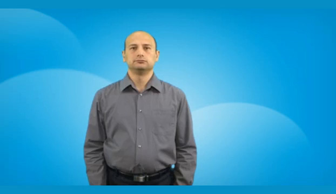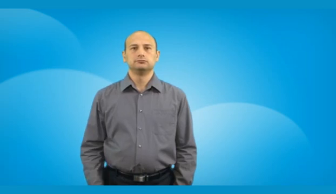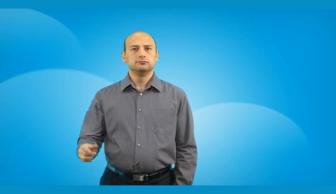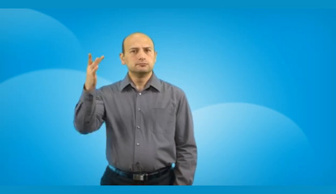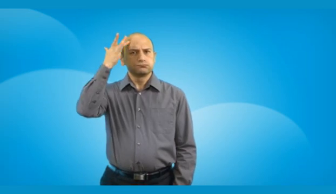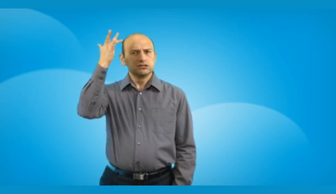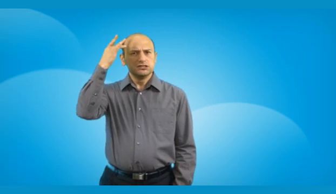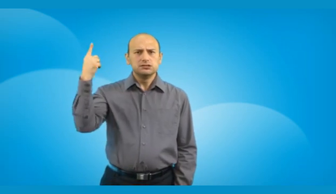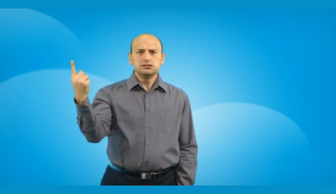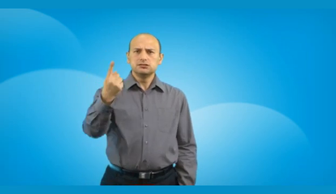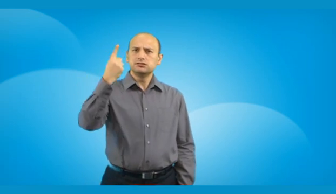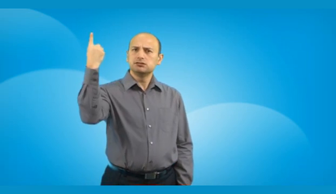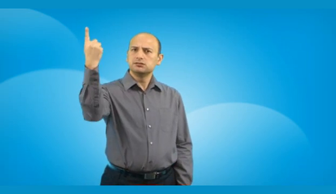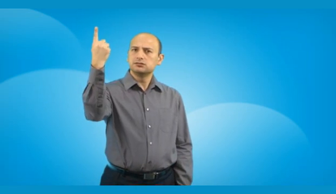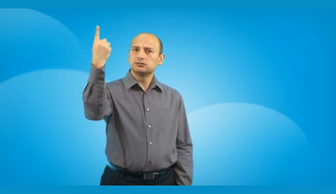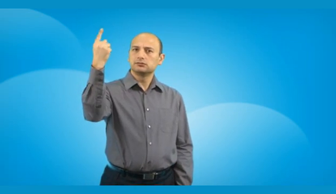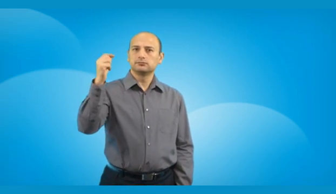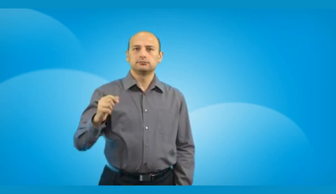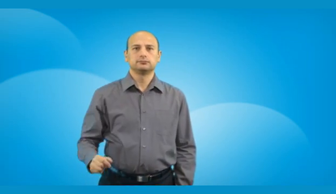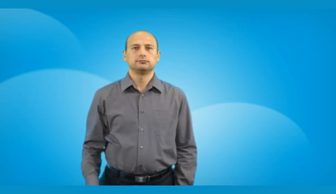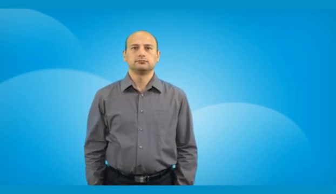Óriás